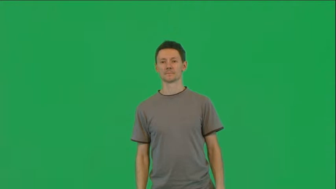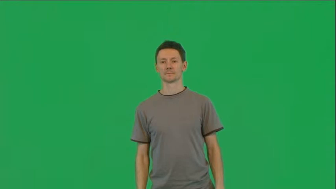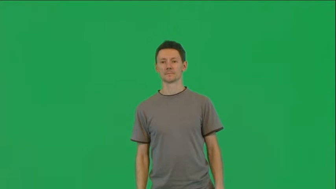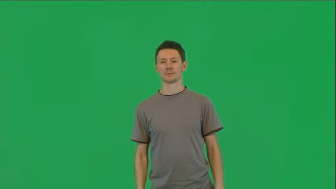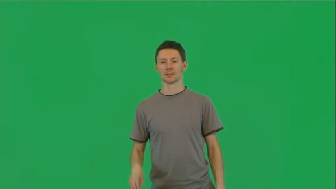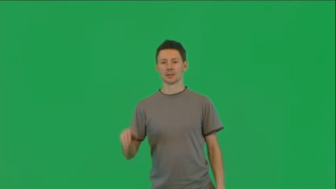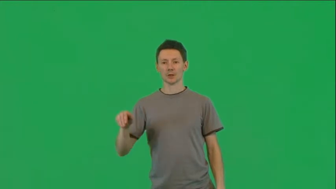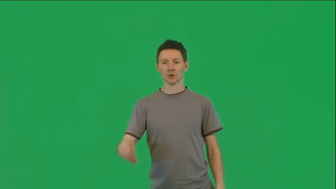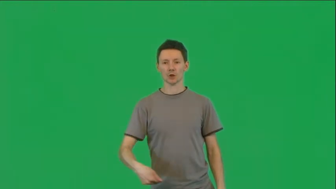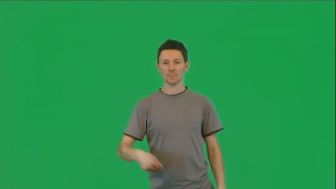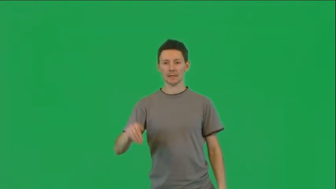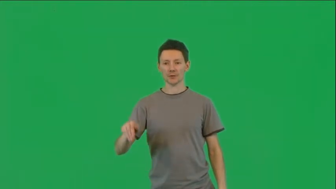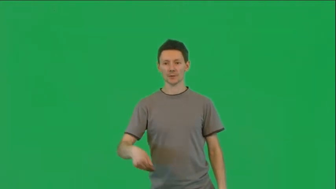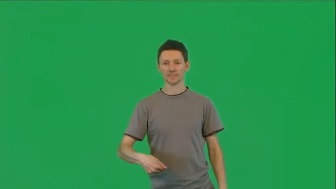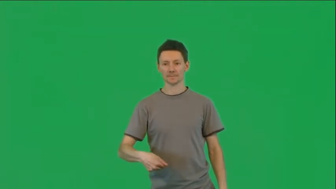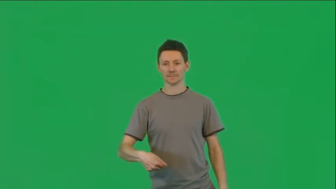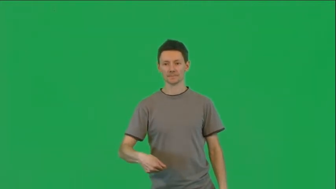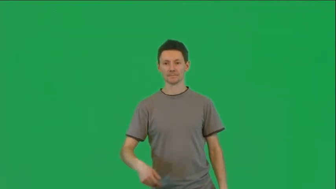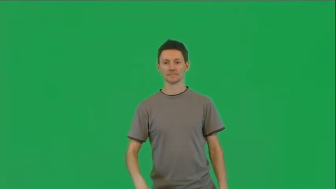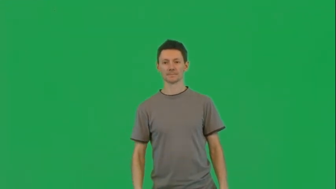kopać